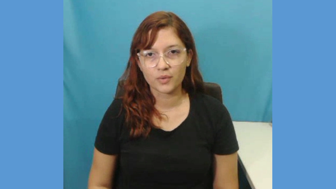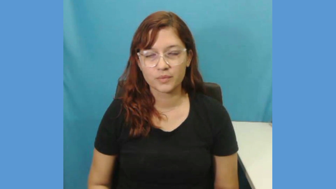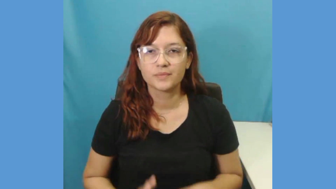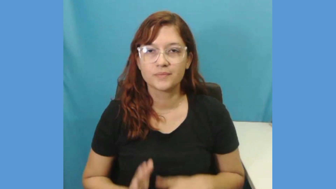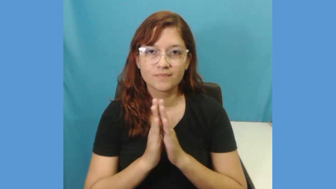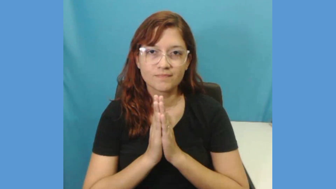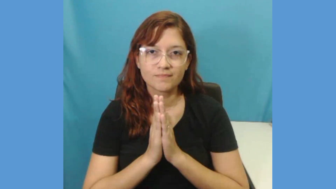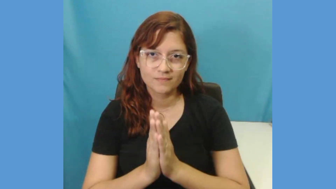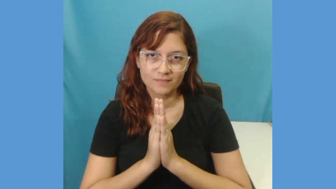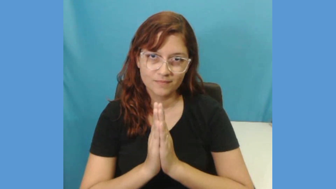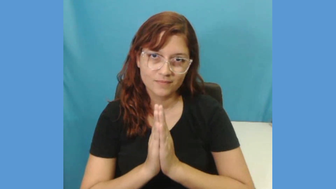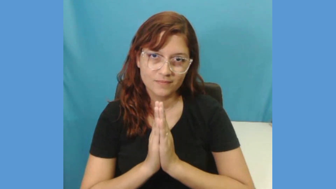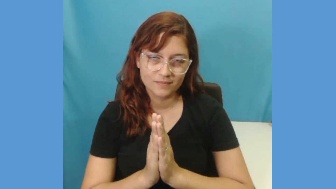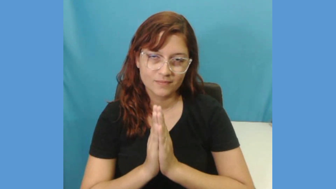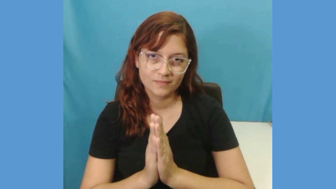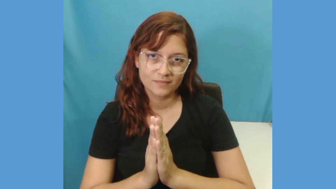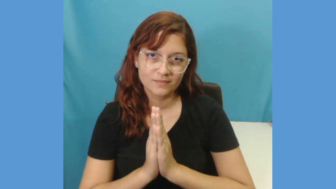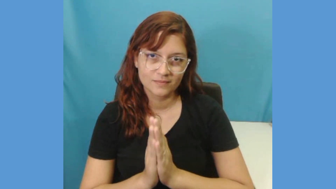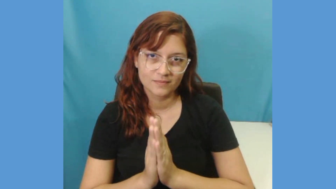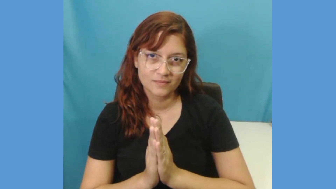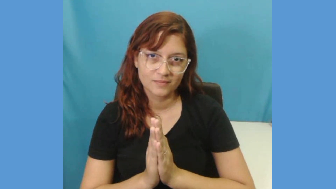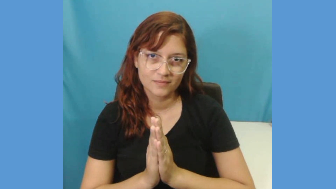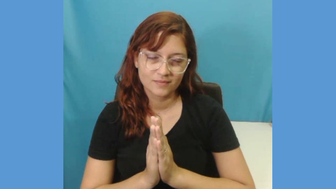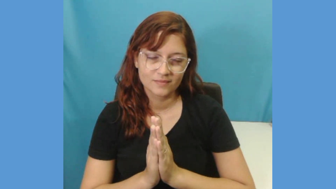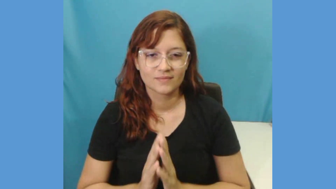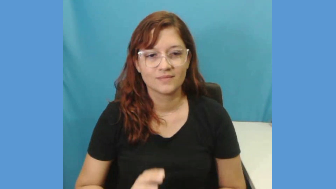por favor